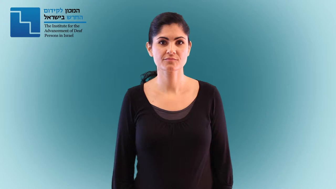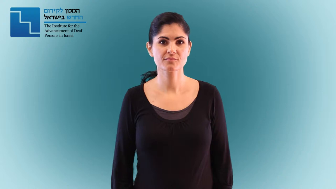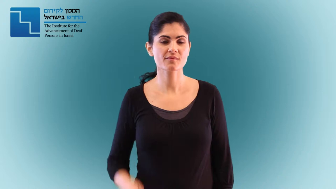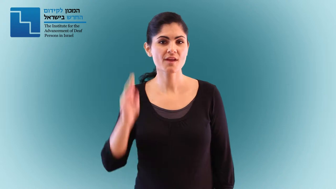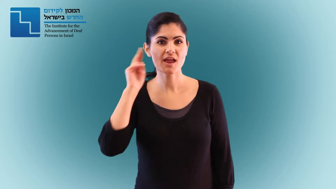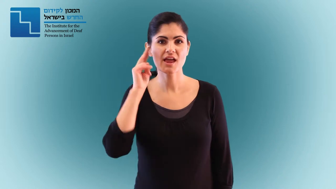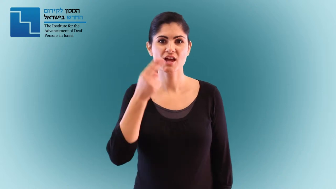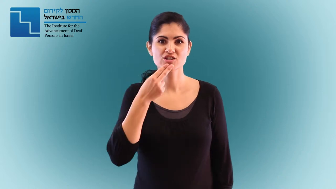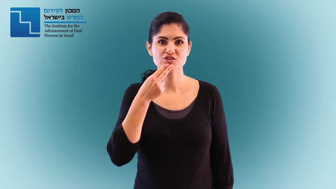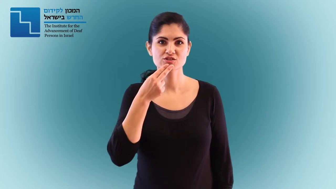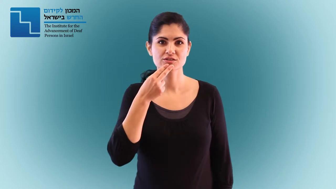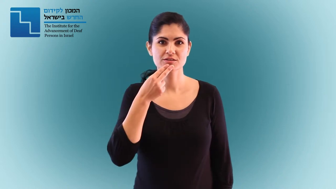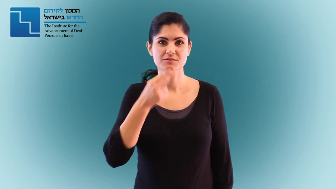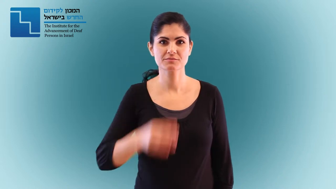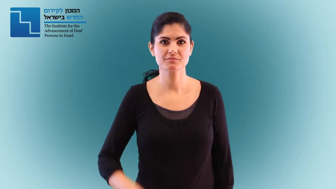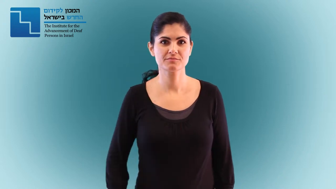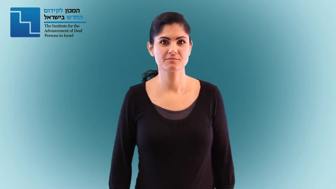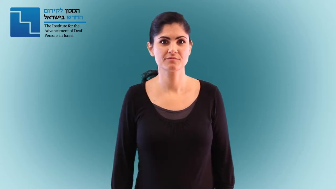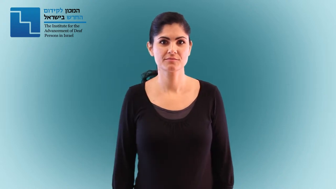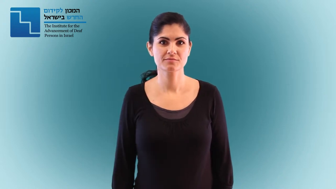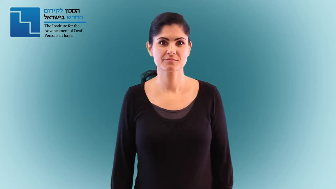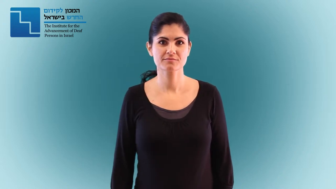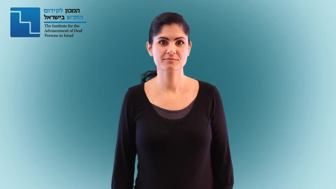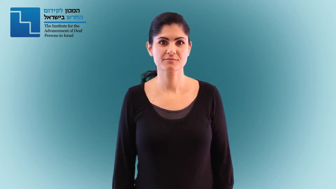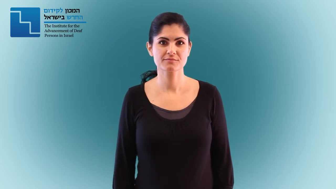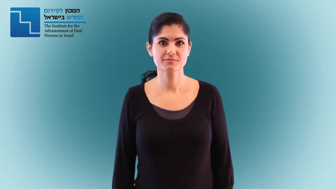חירש